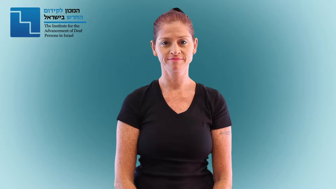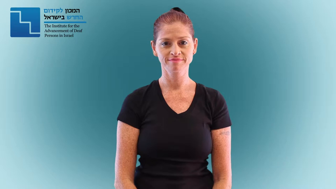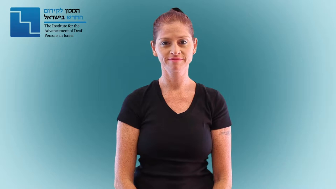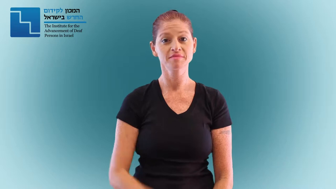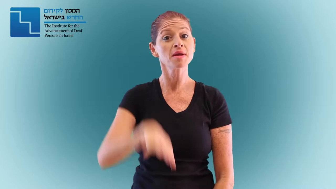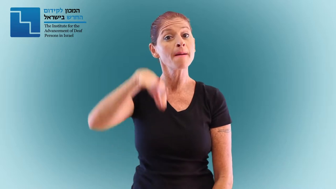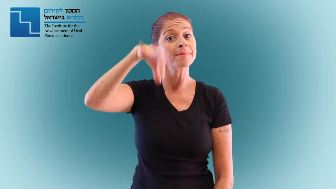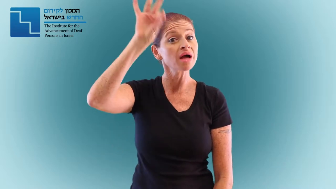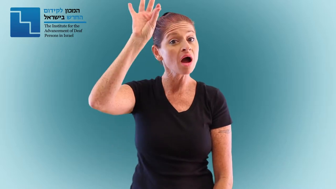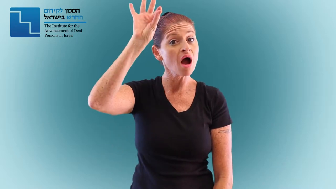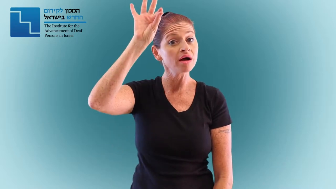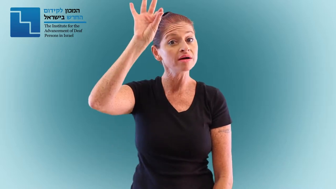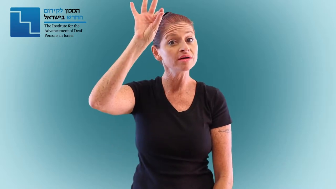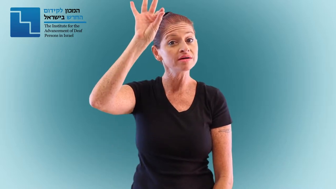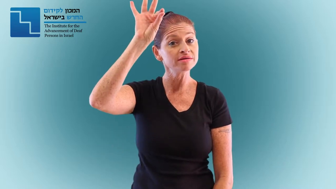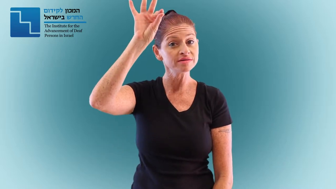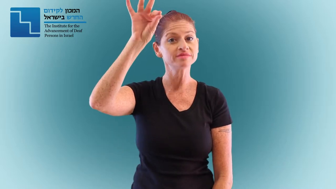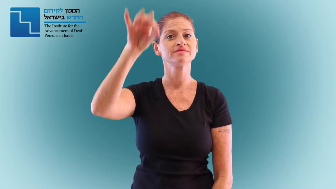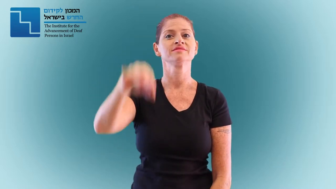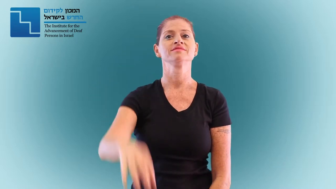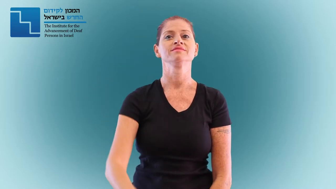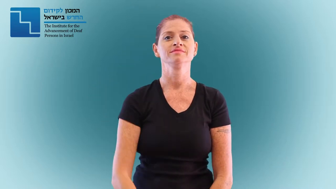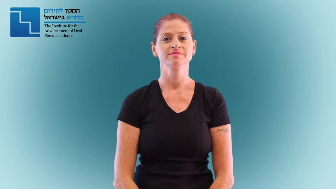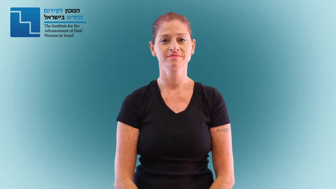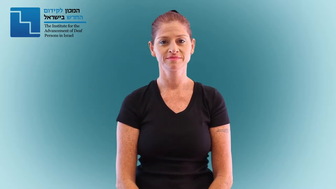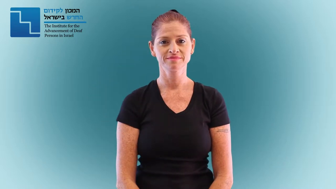לבחור